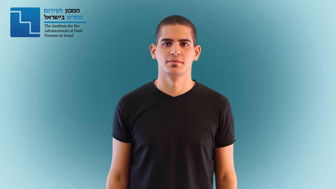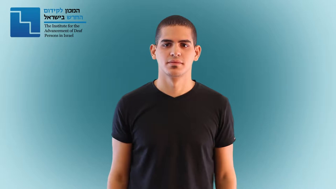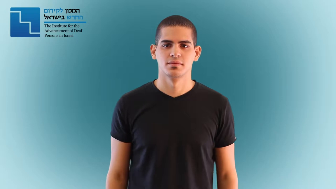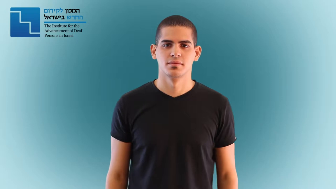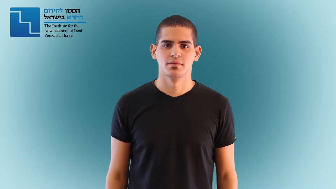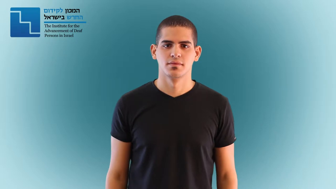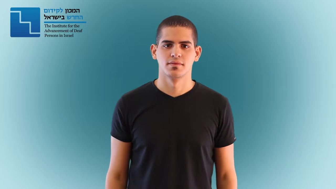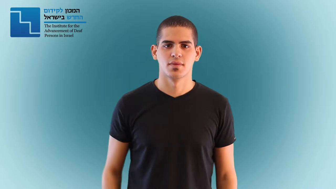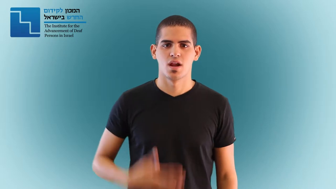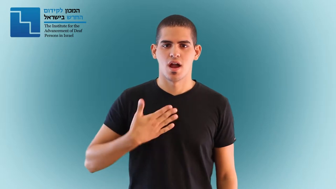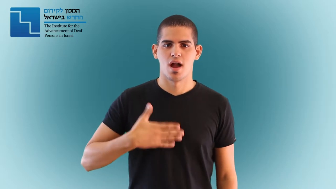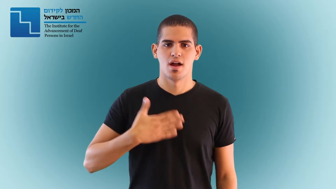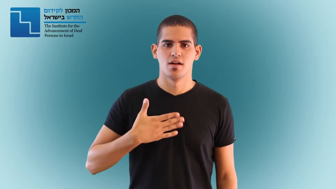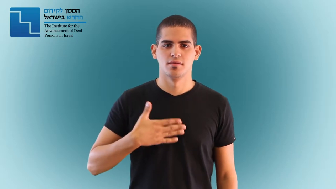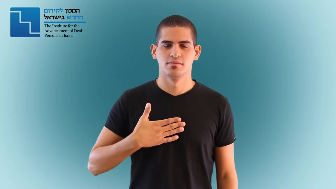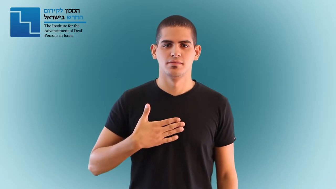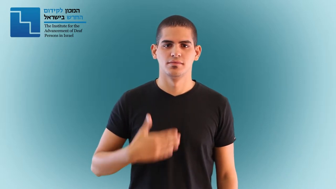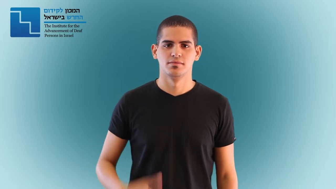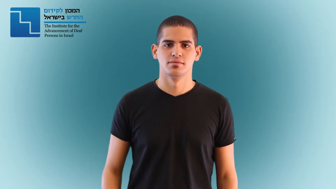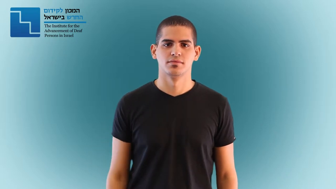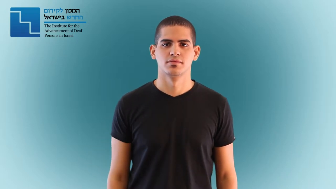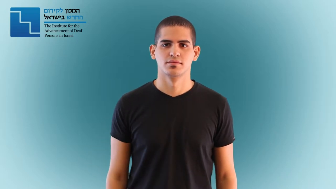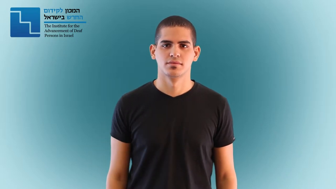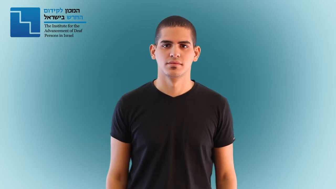חג